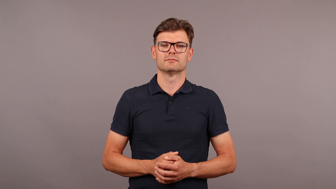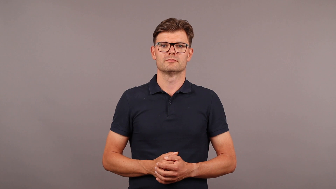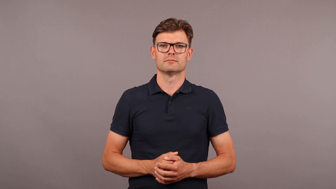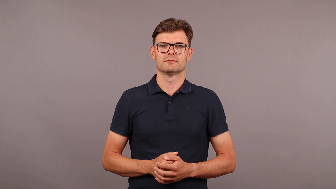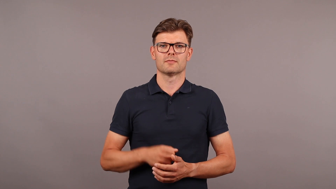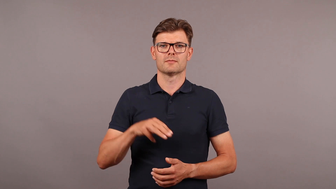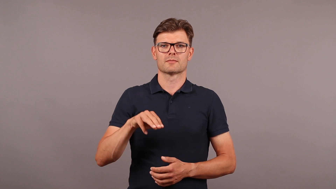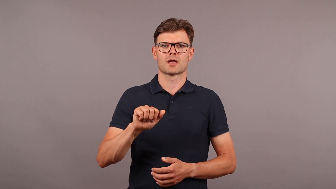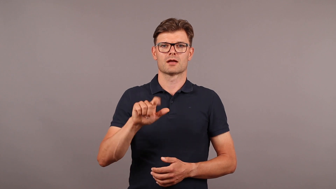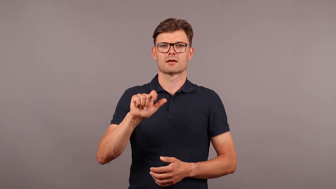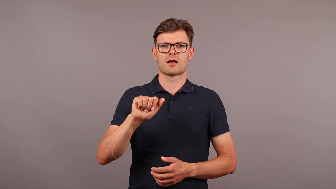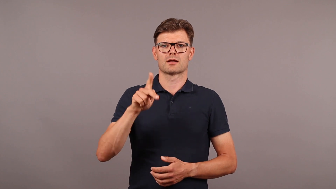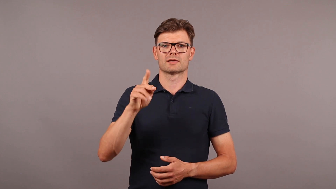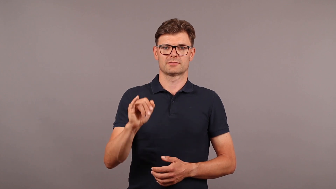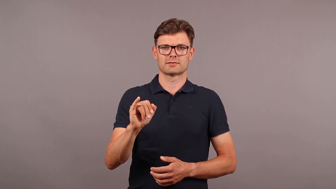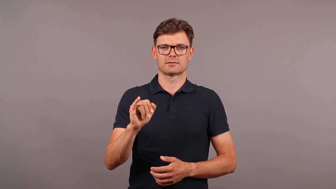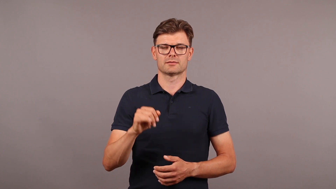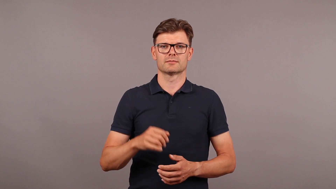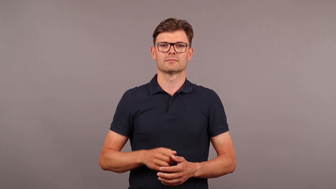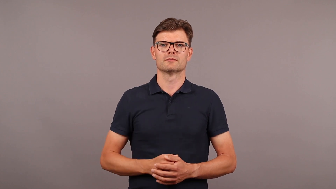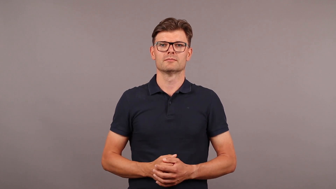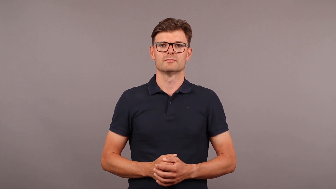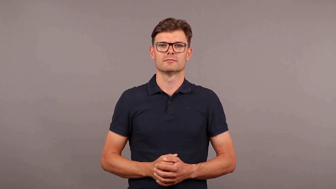Malaki